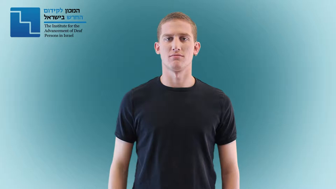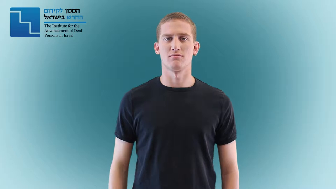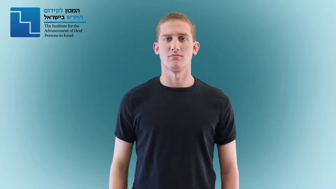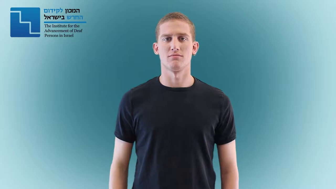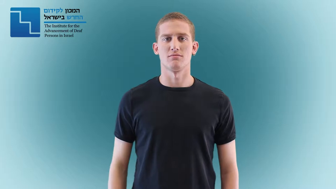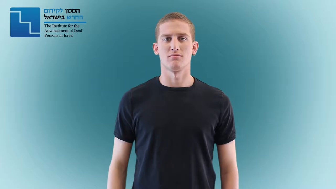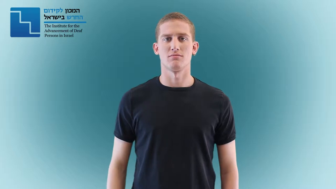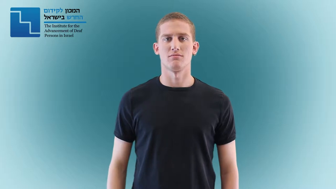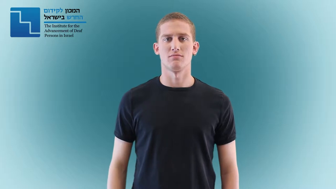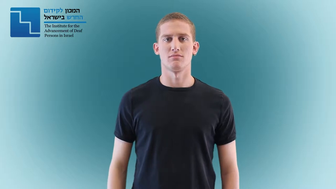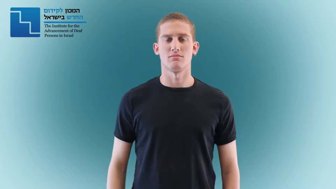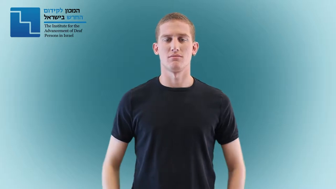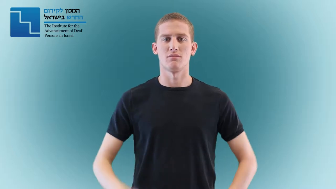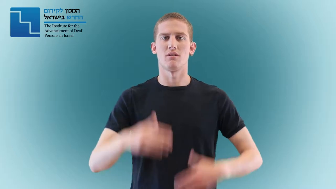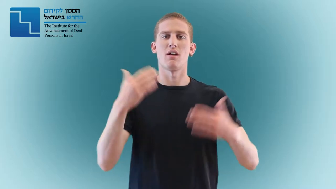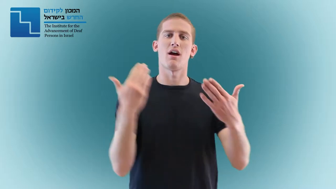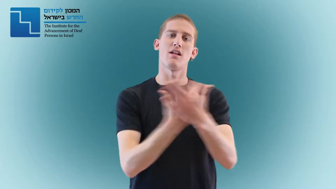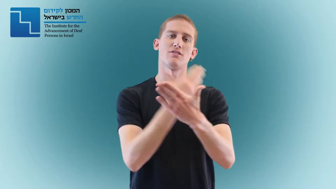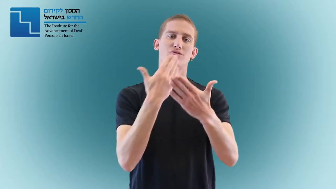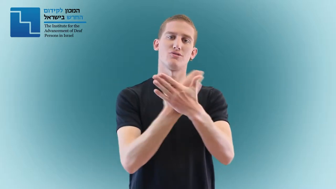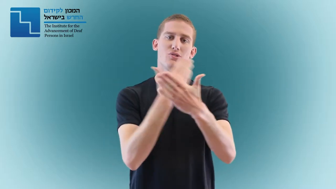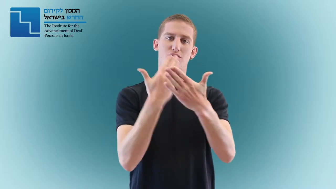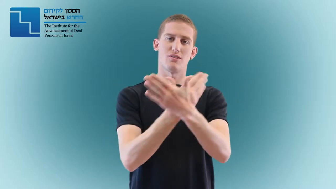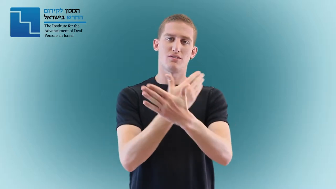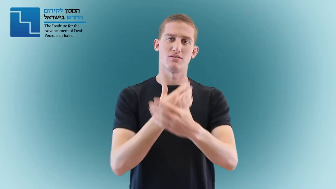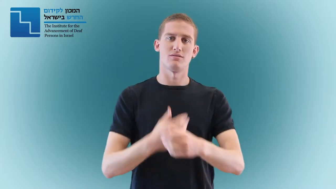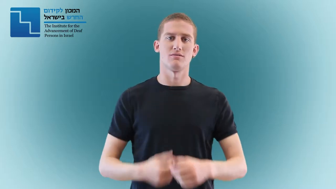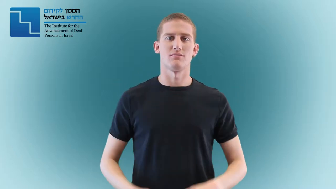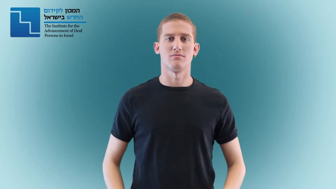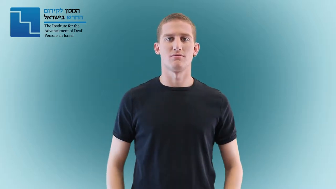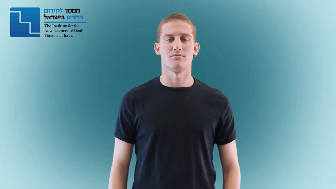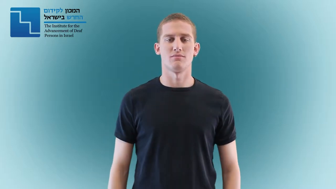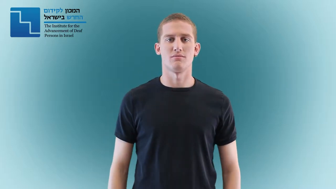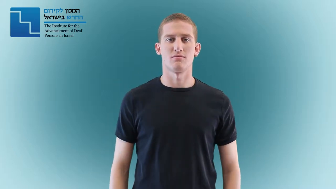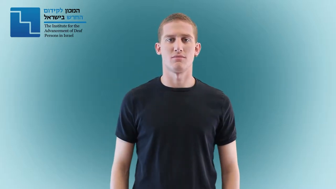חדשות